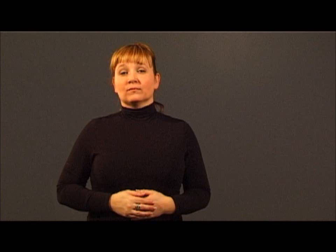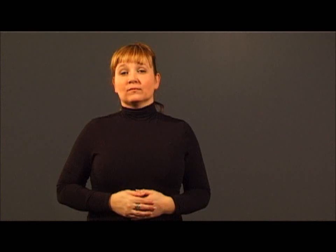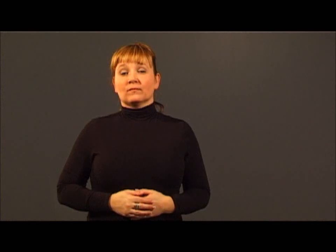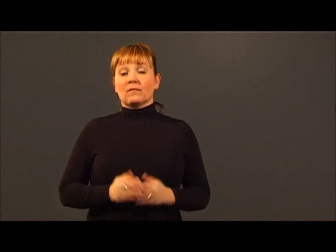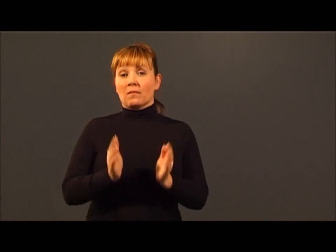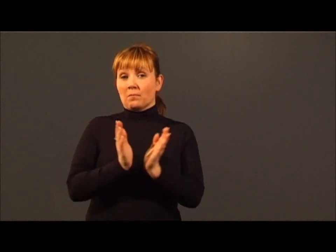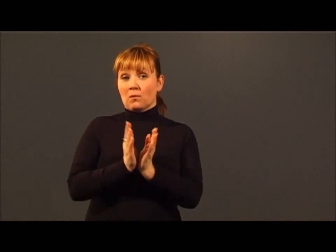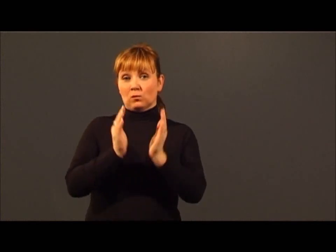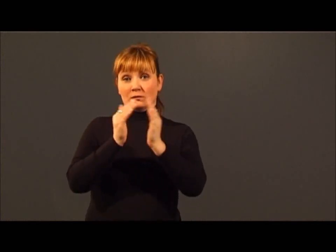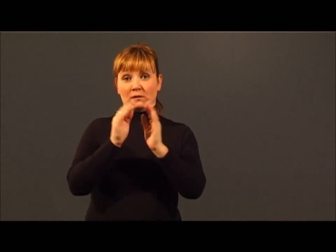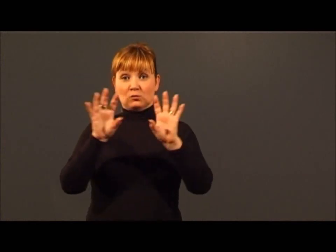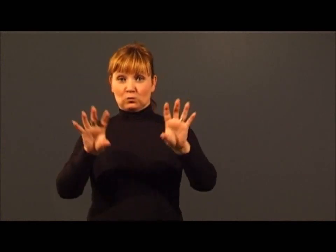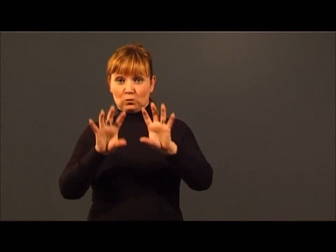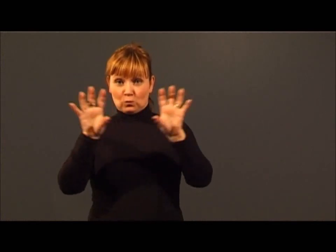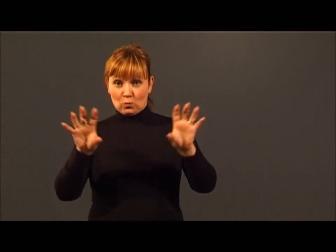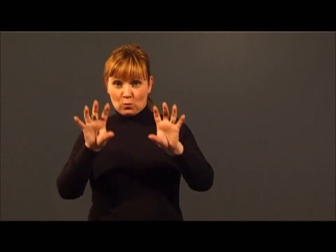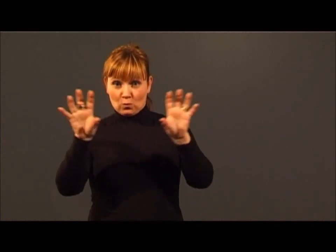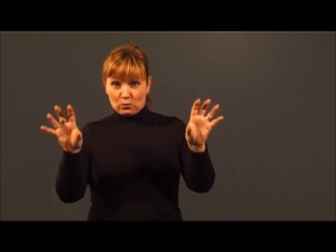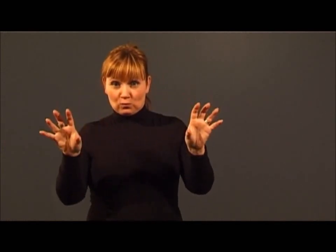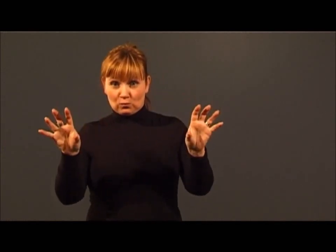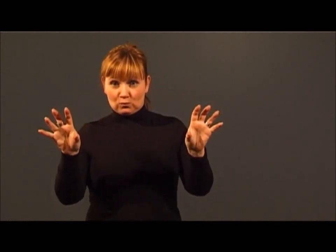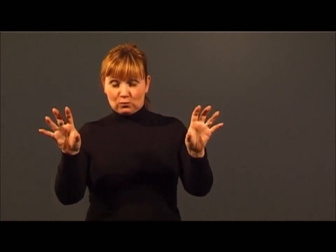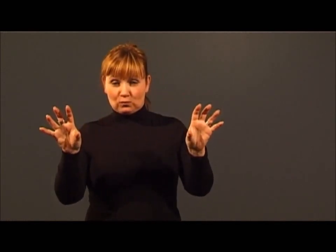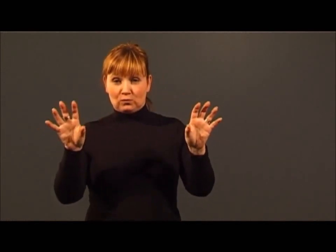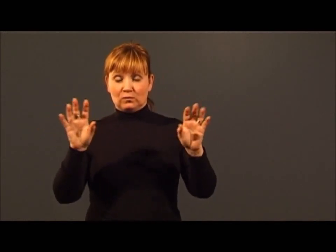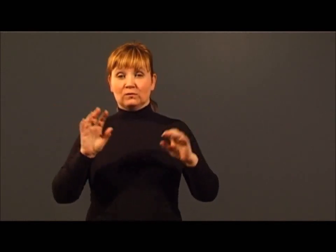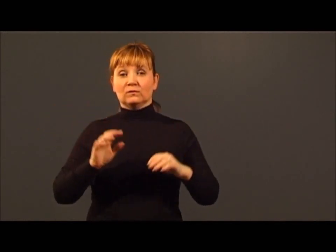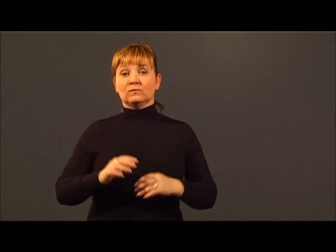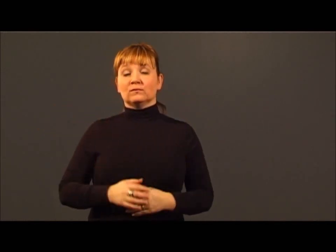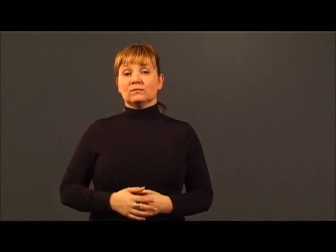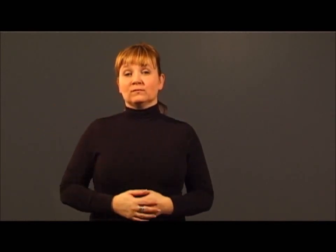paskaskraut